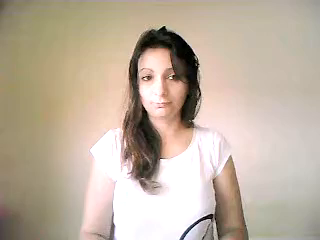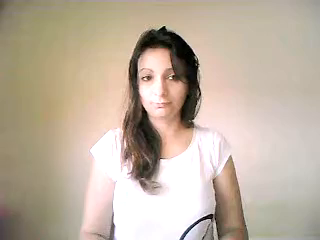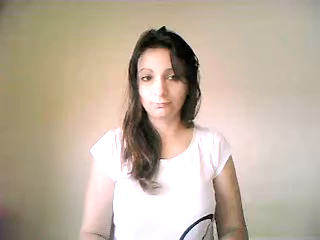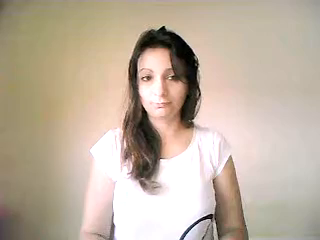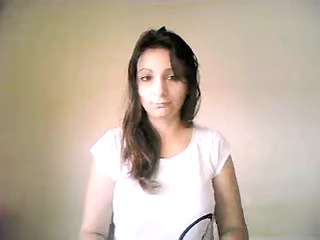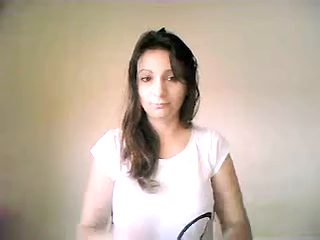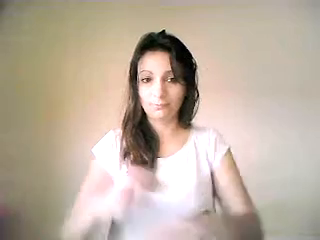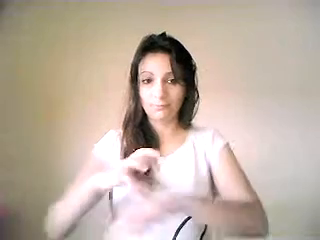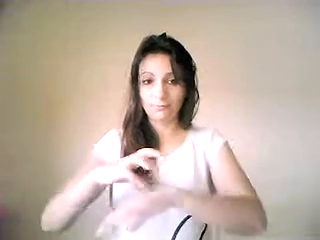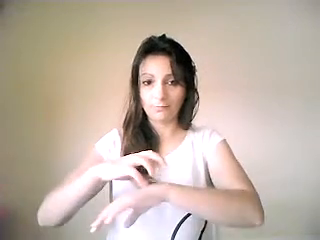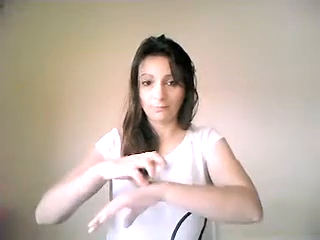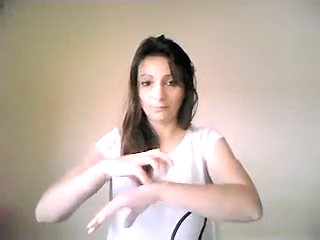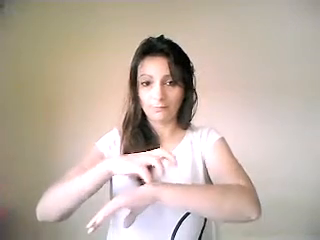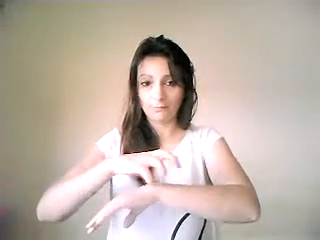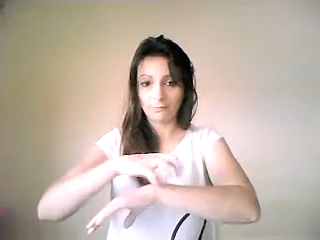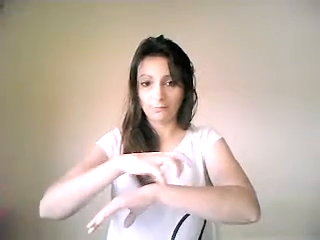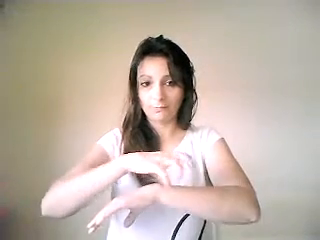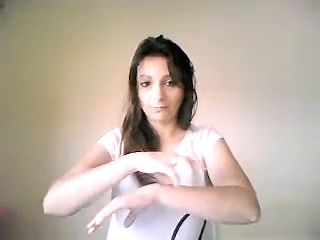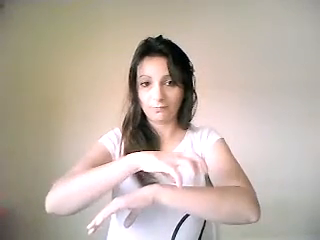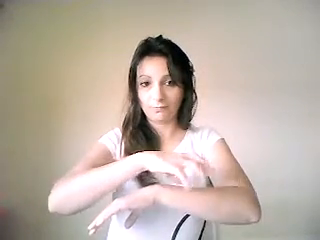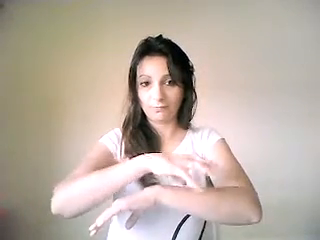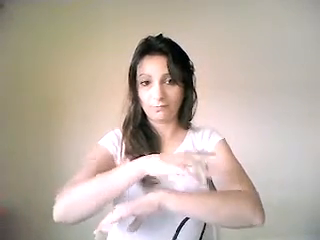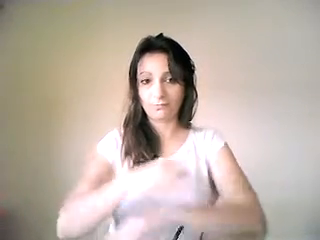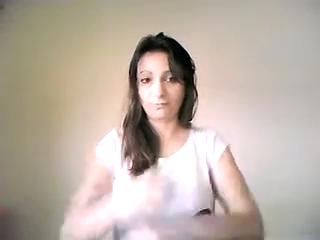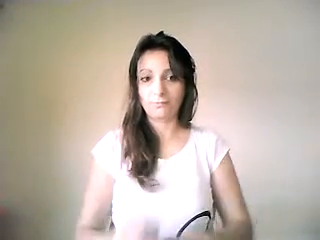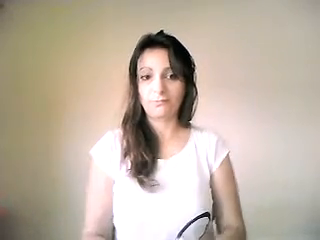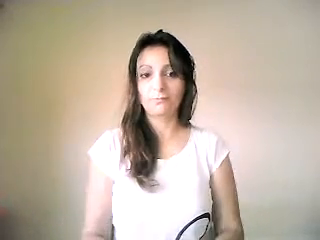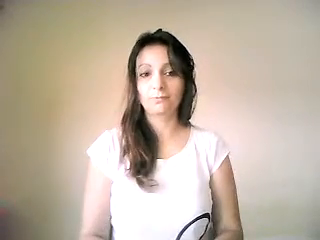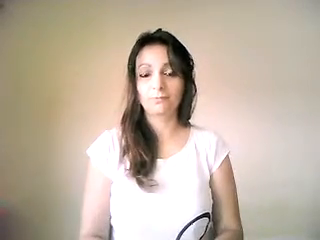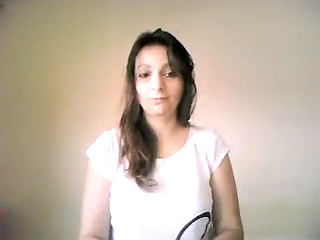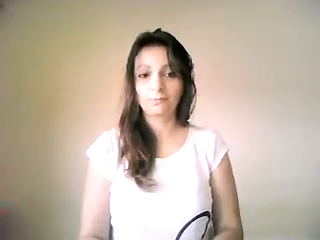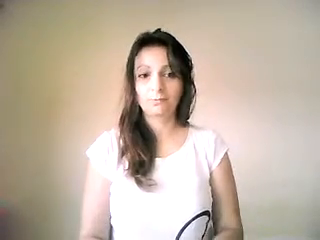Araignée